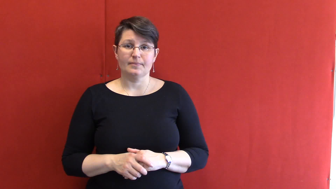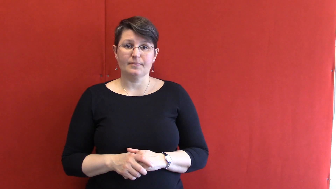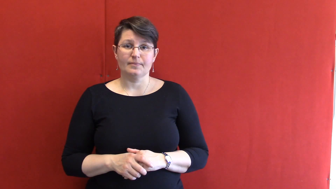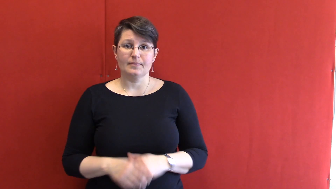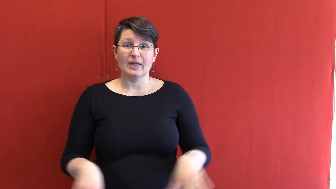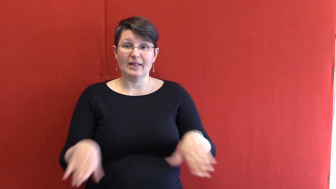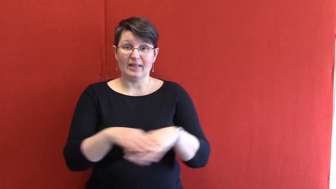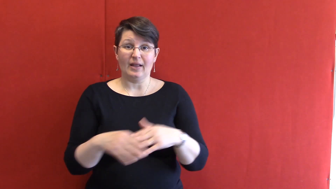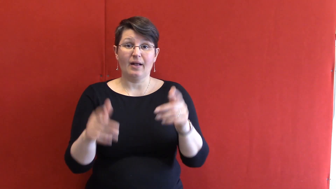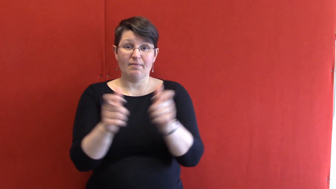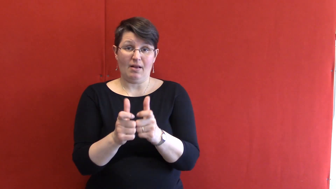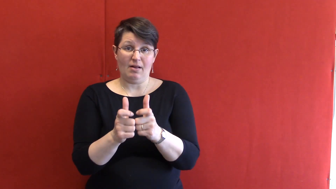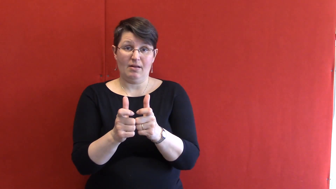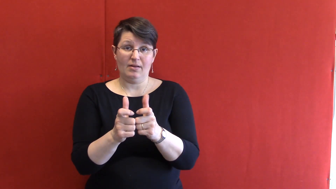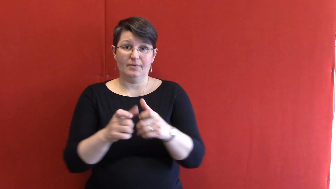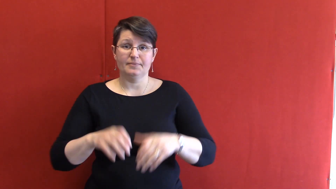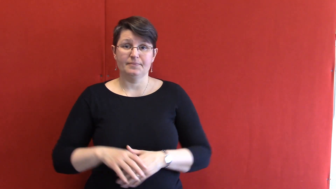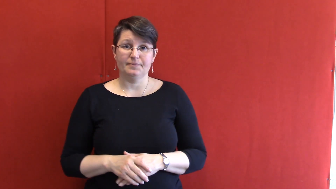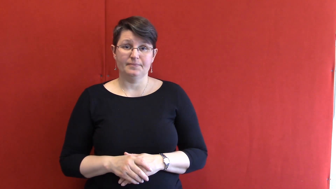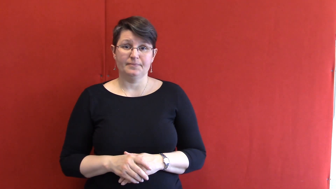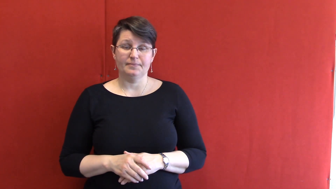Tryggingafélag